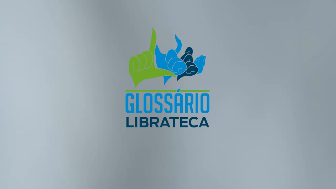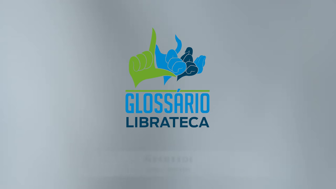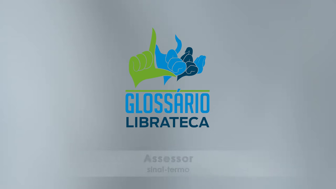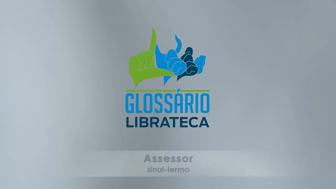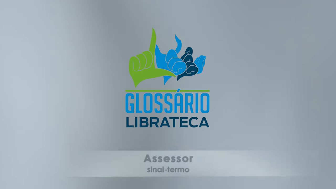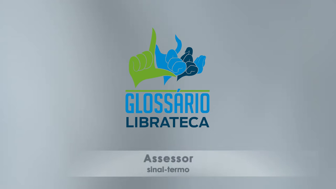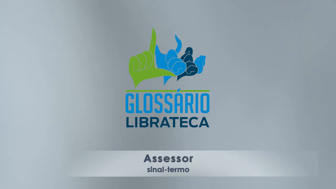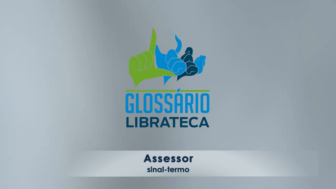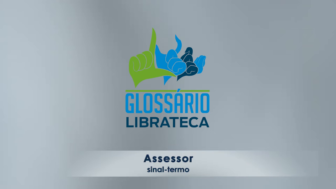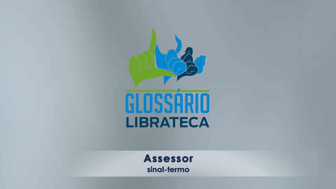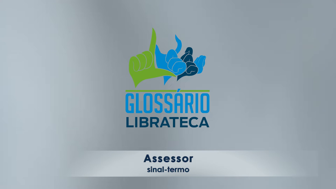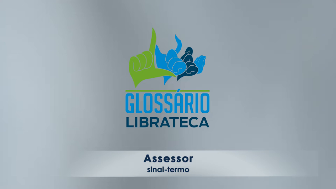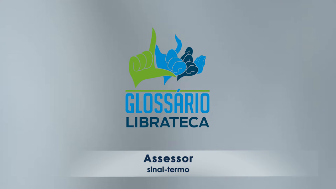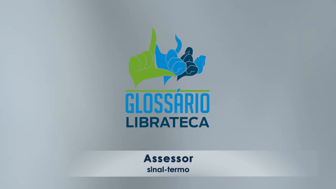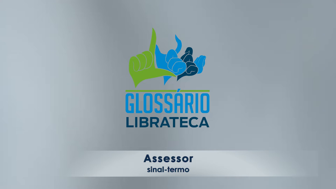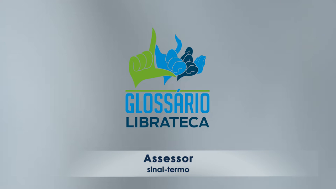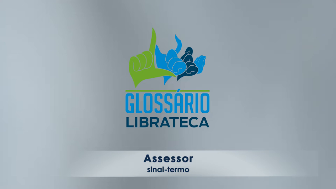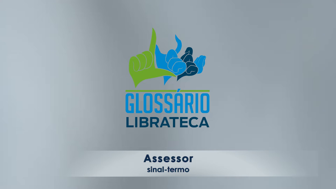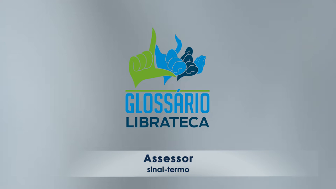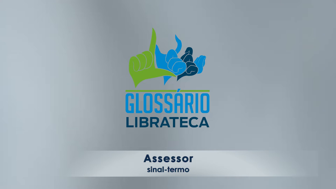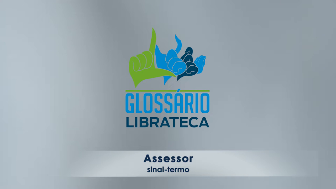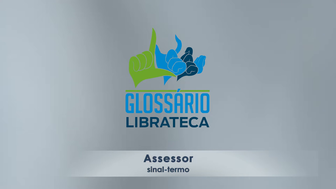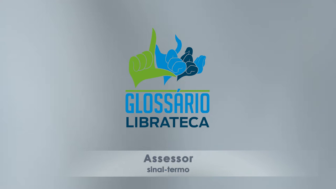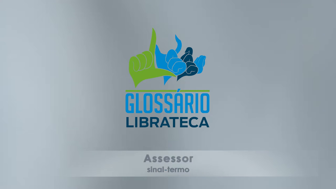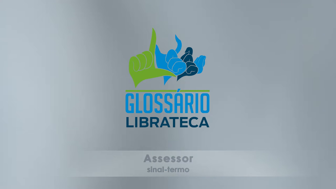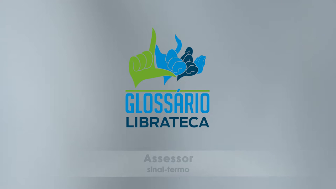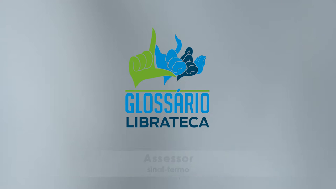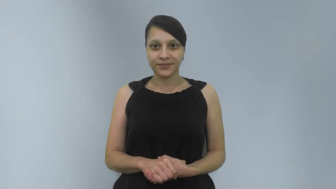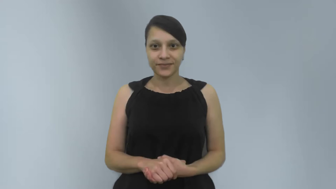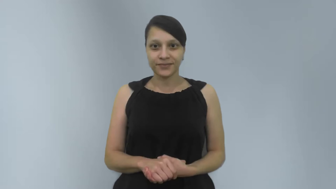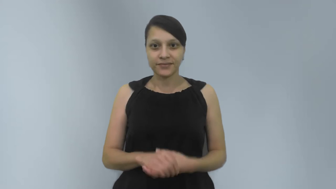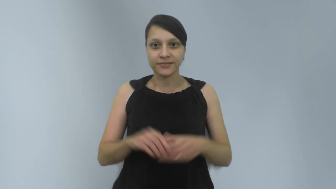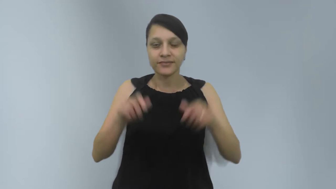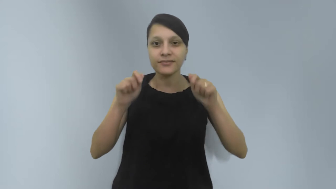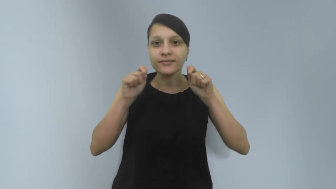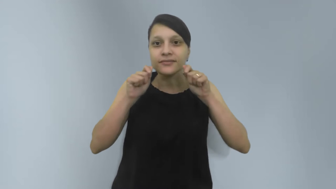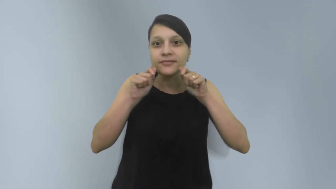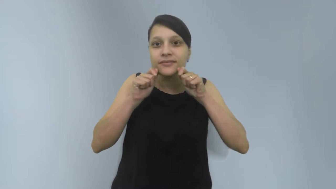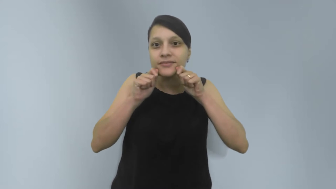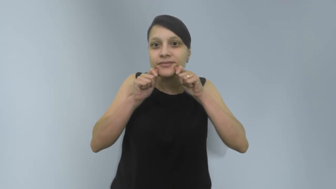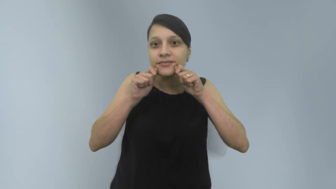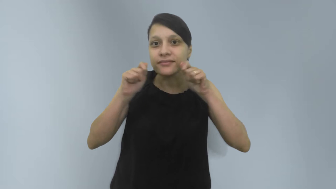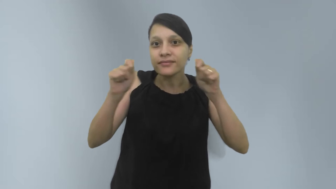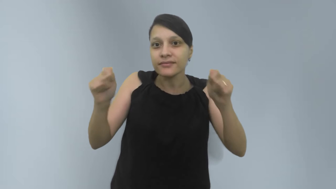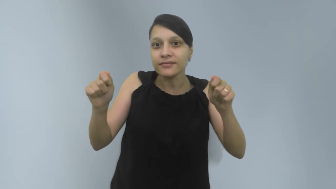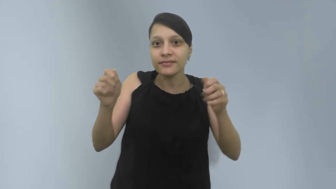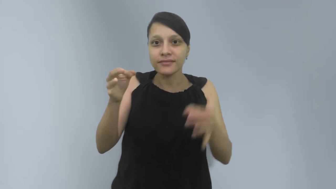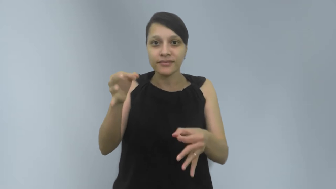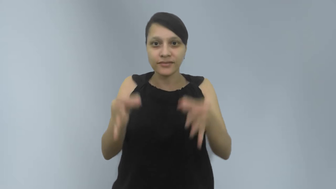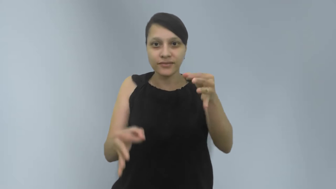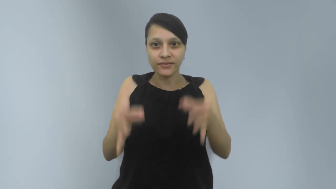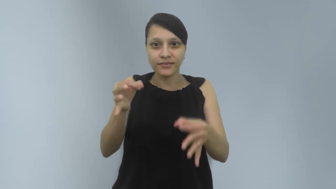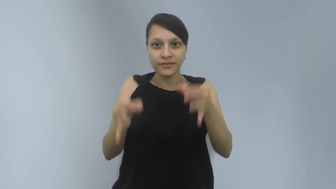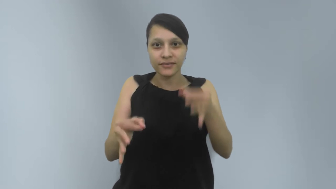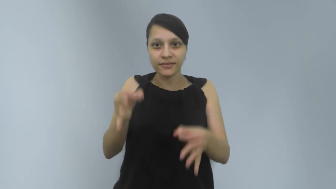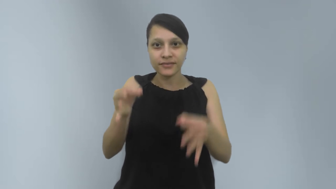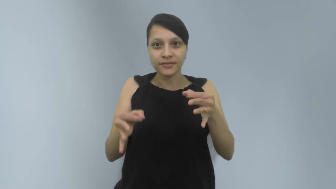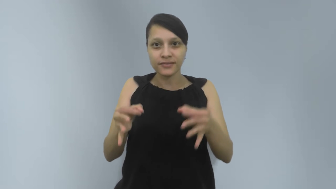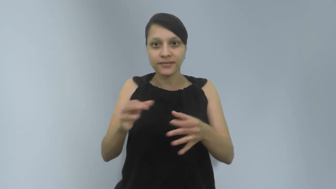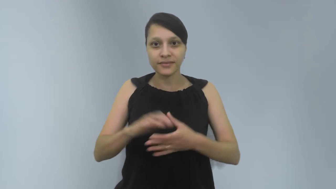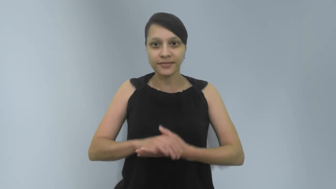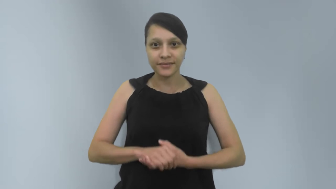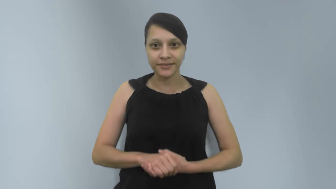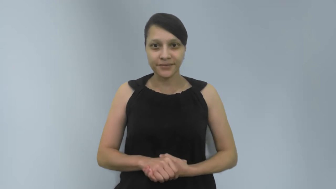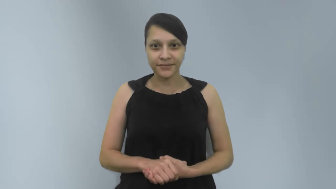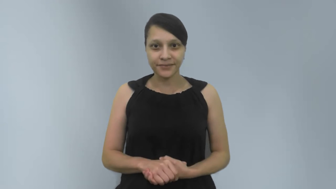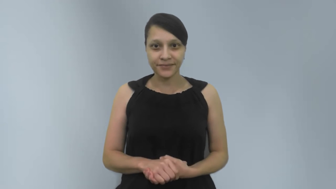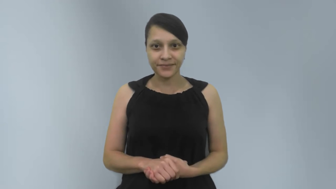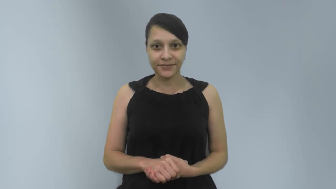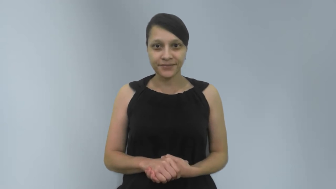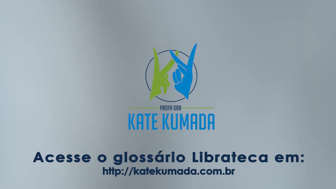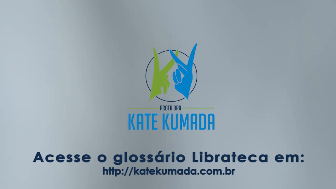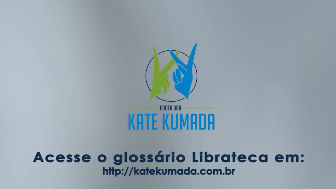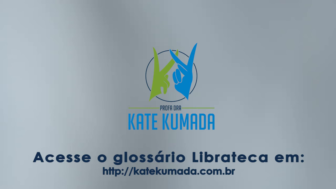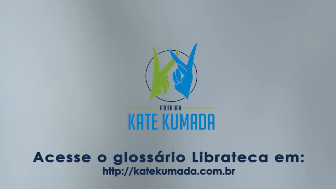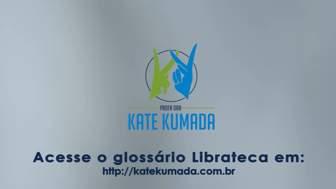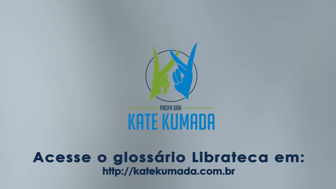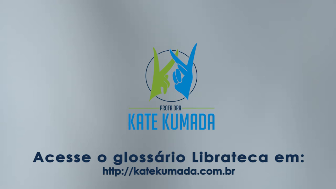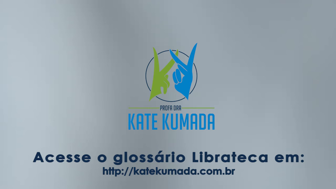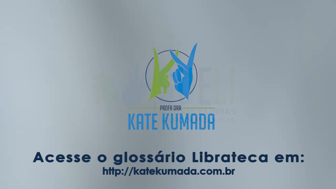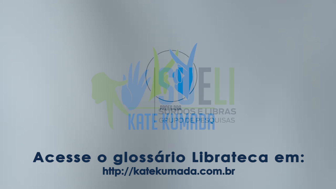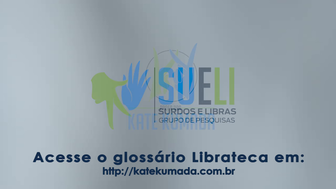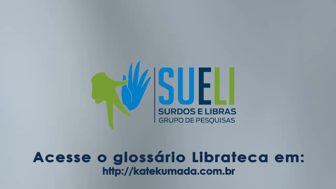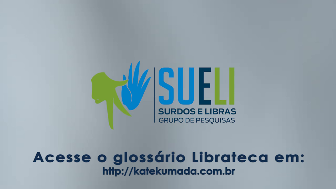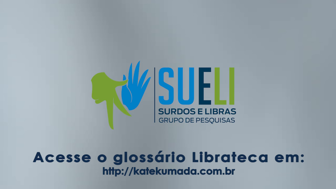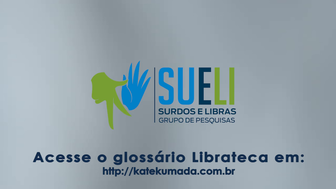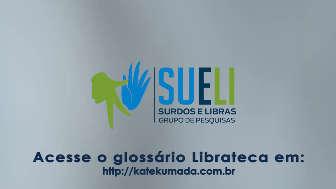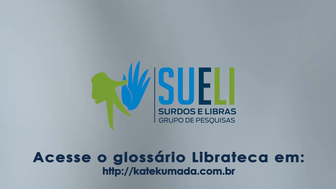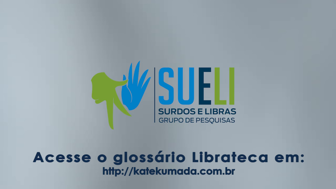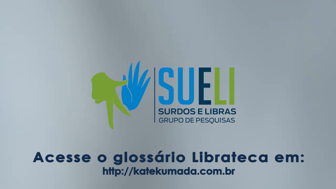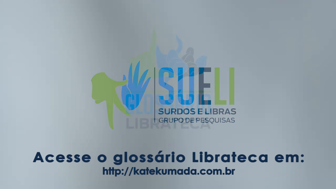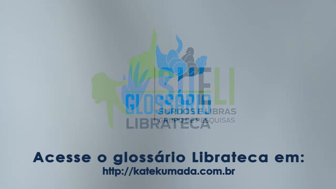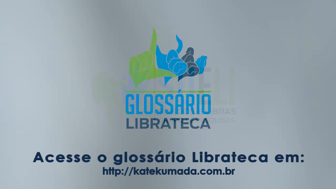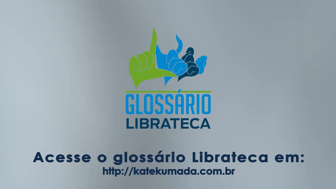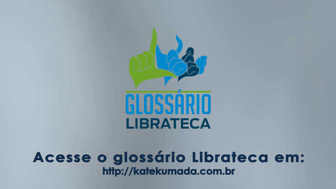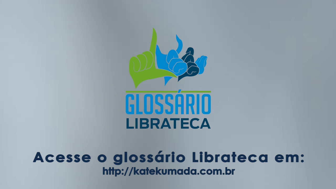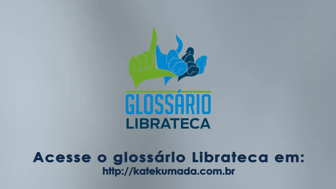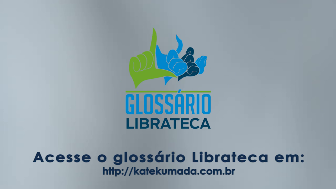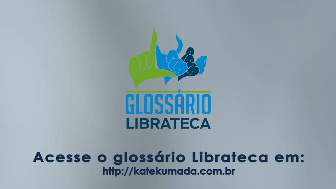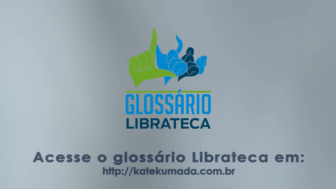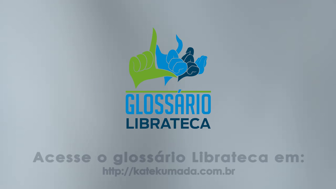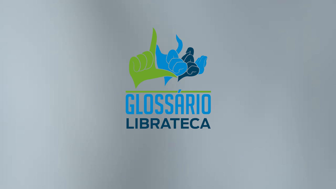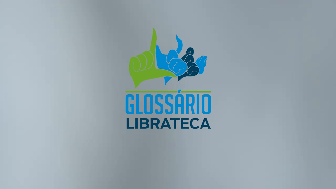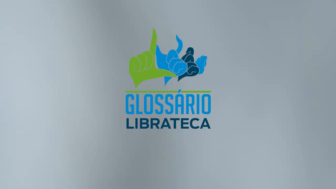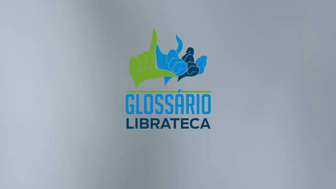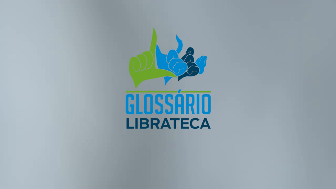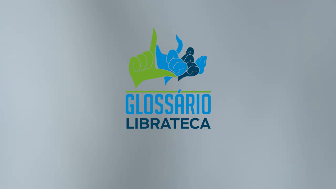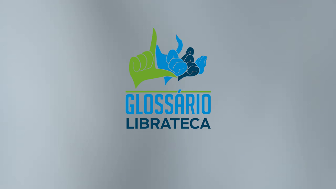Assessor